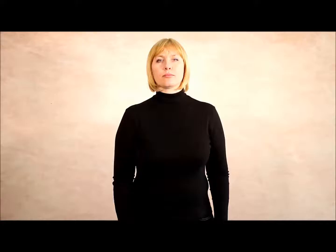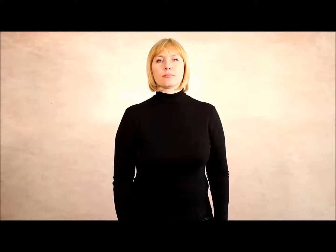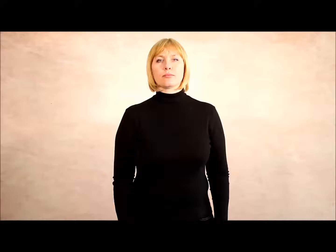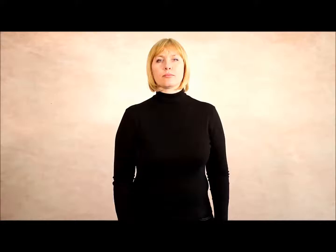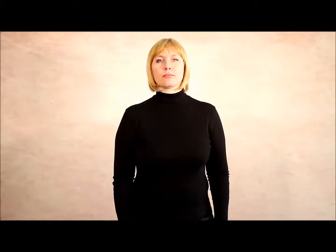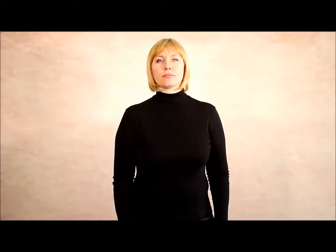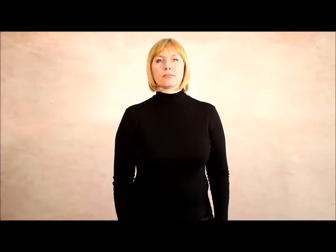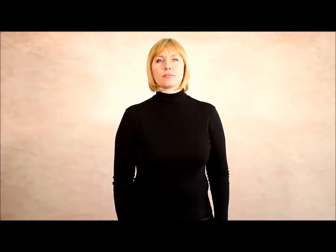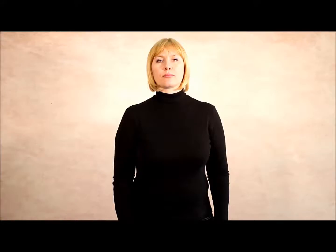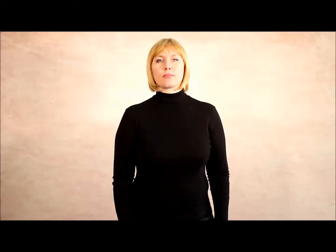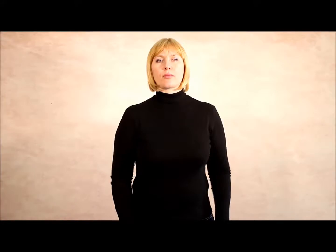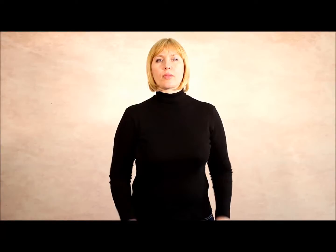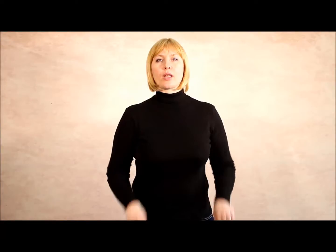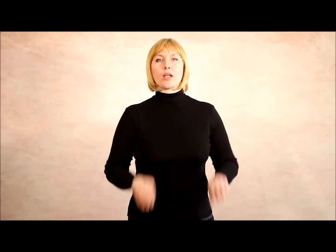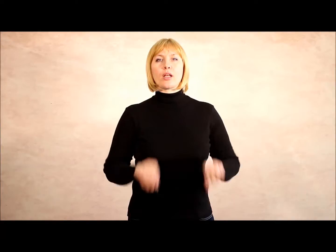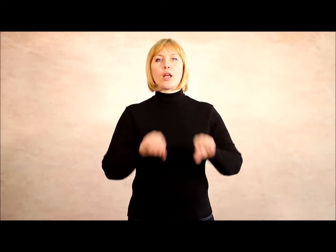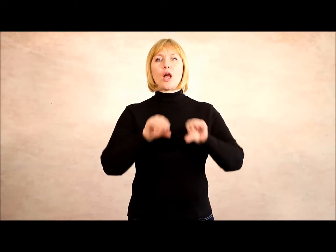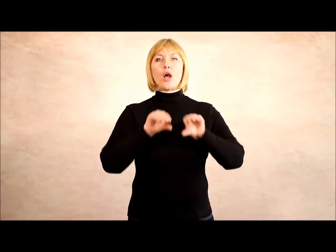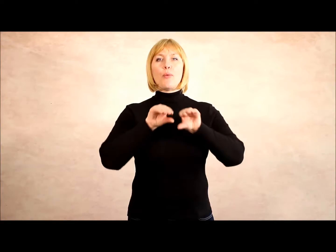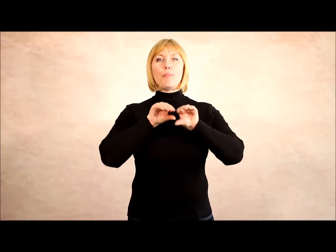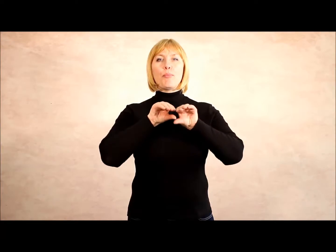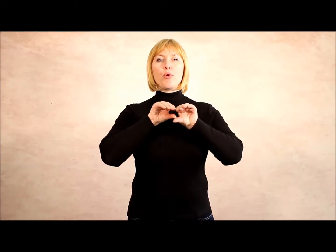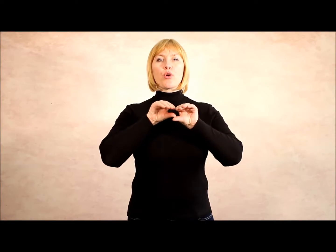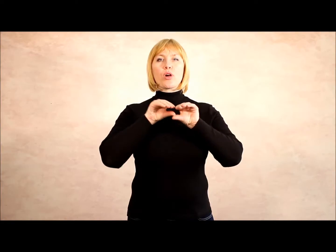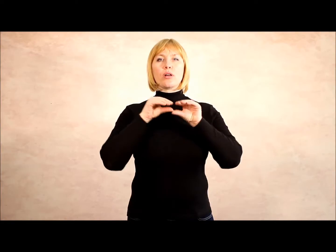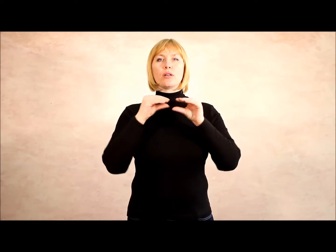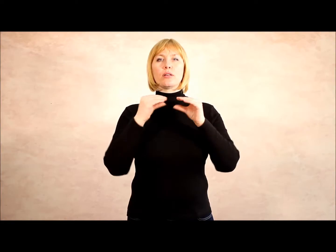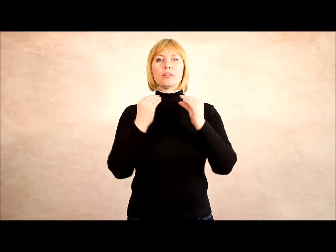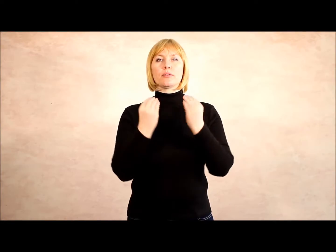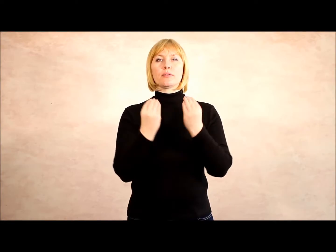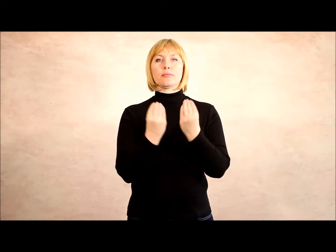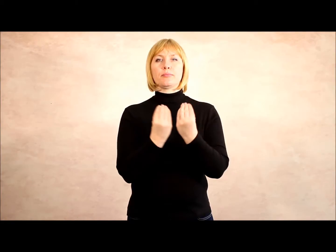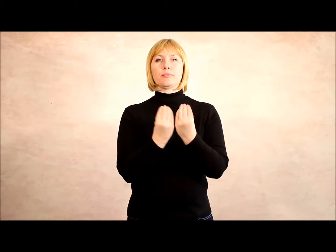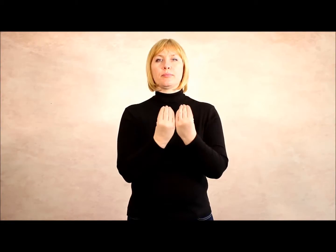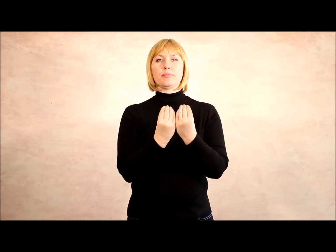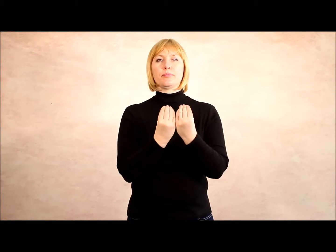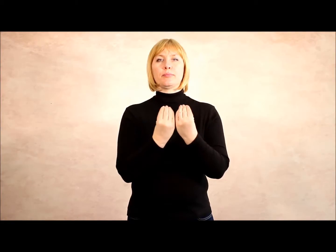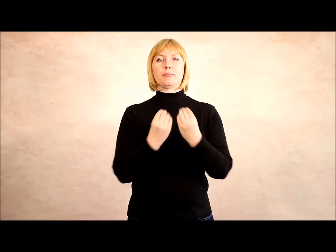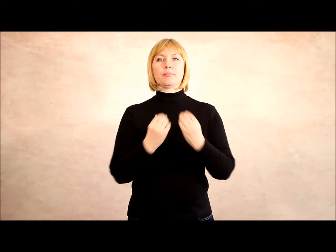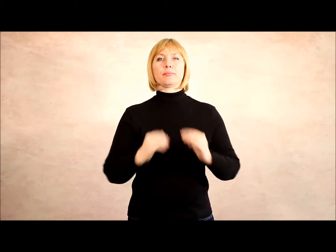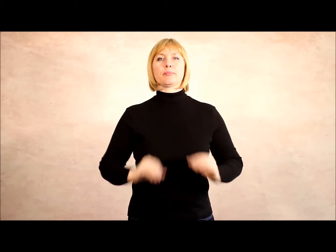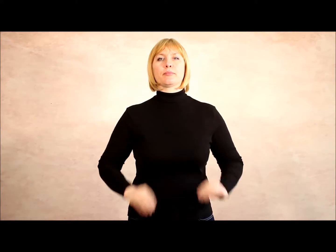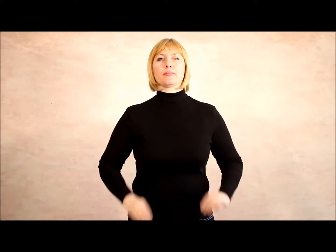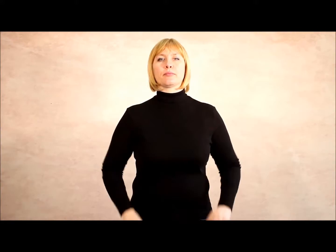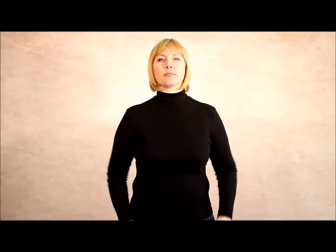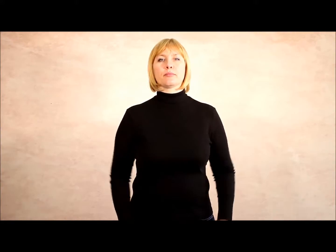Puc